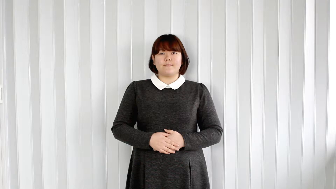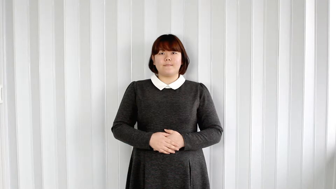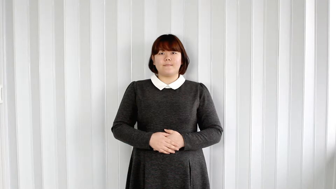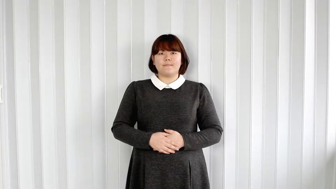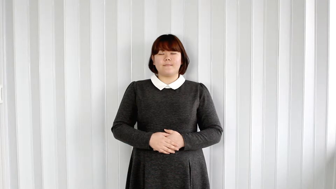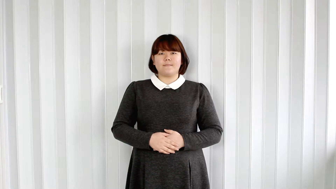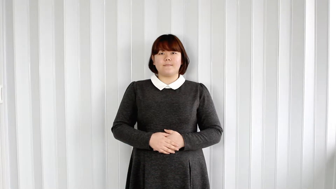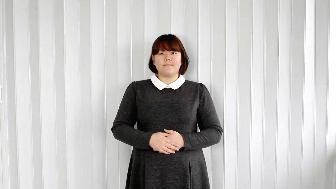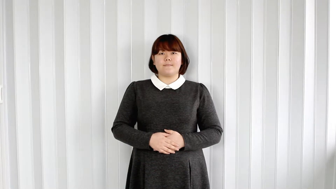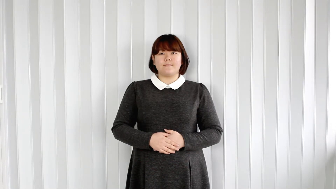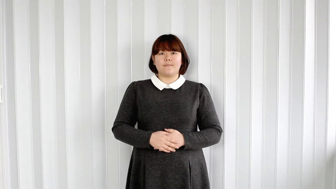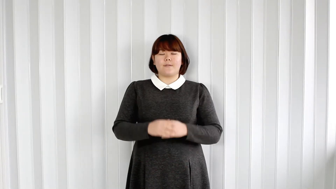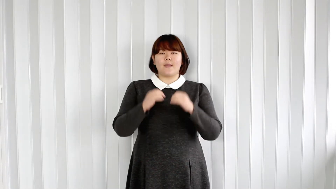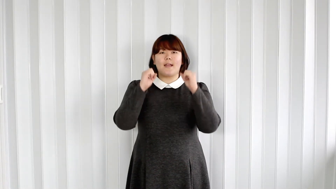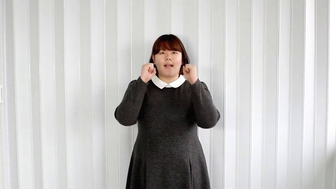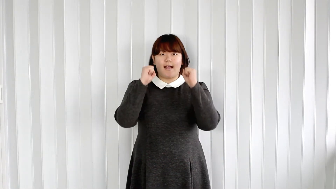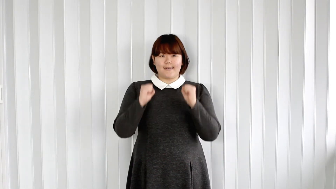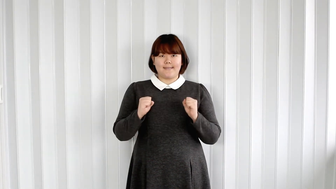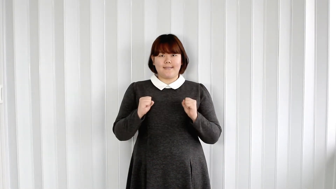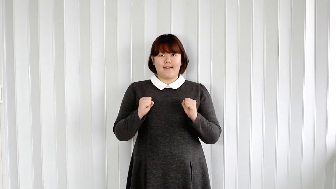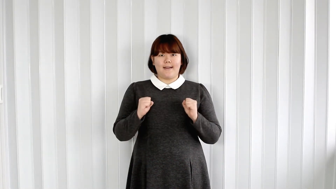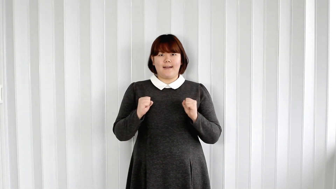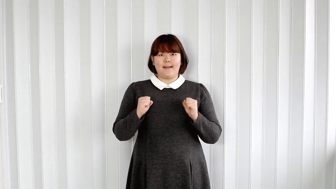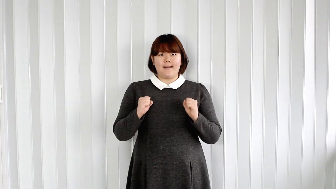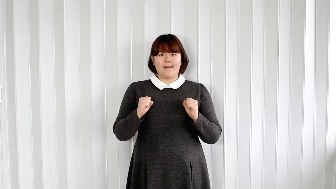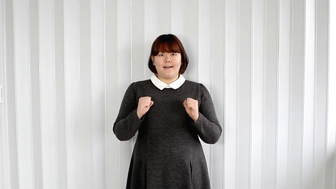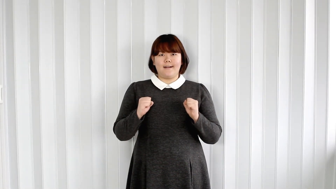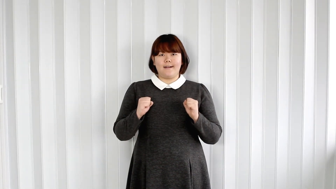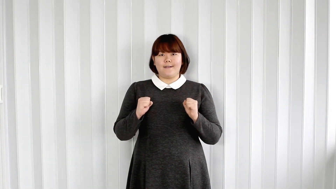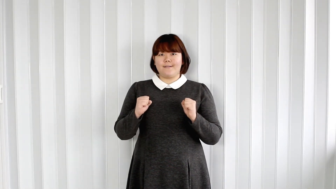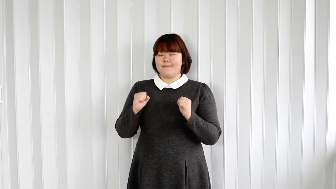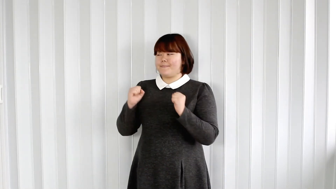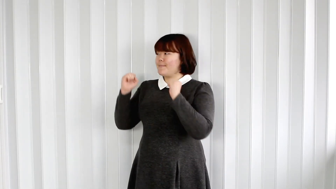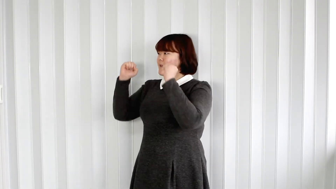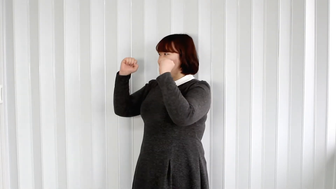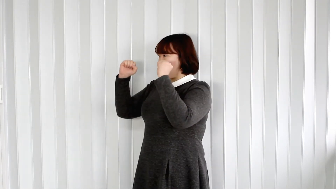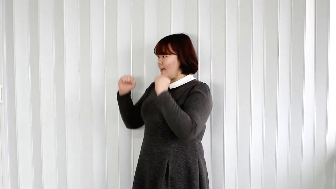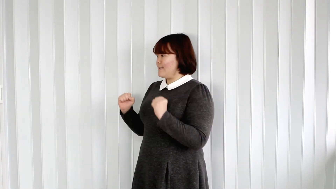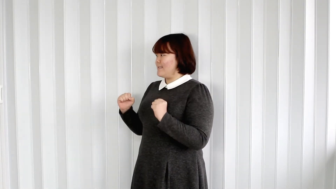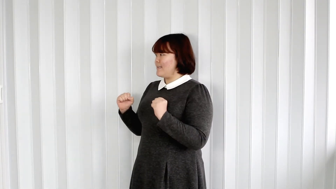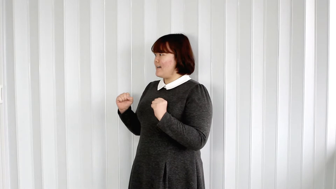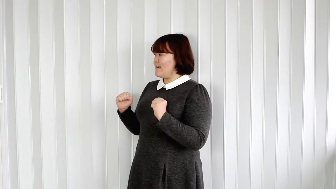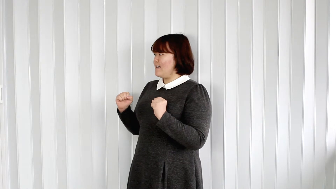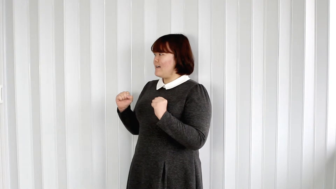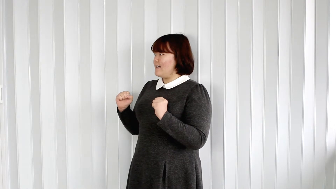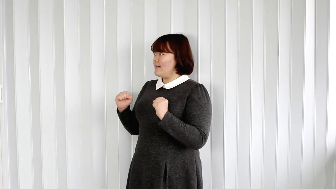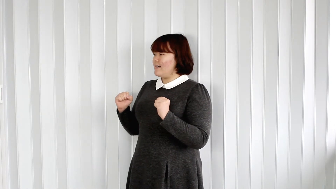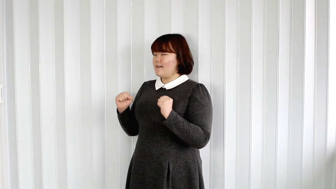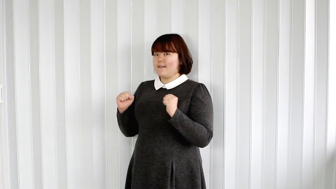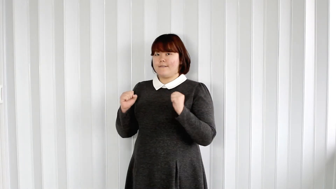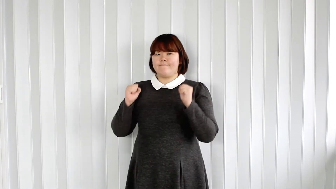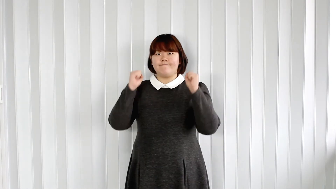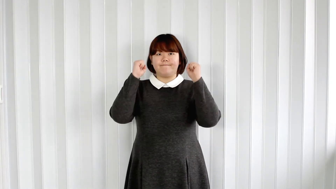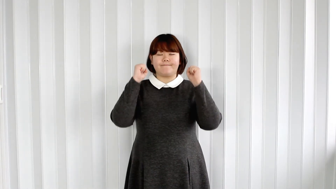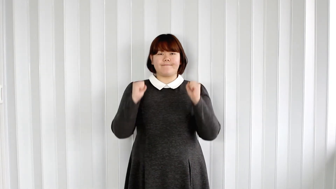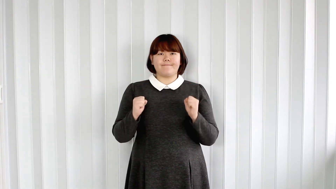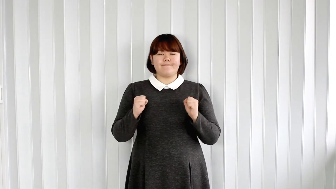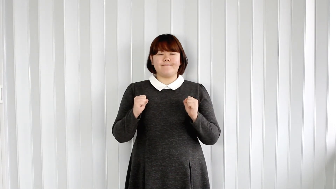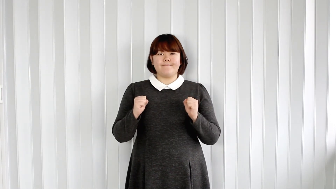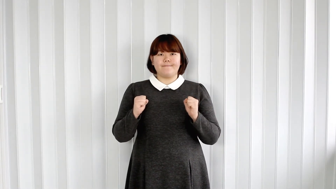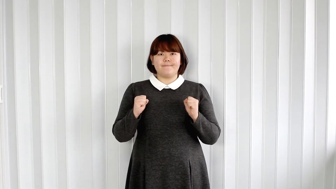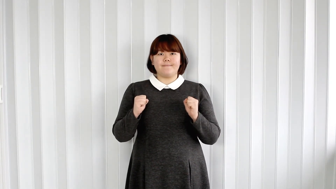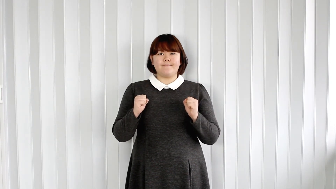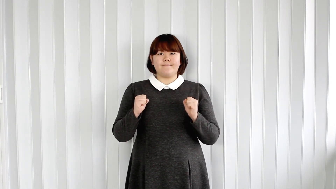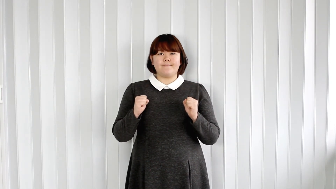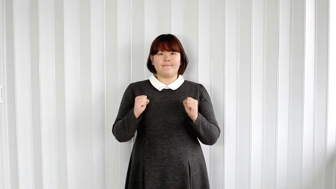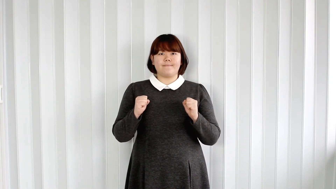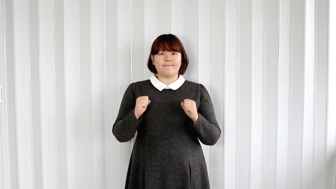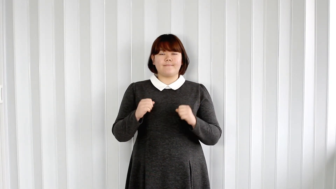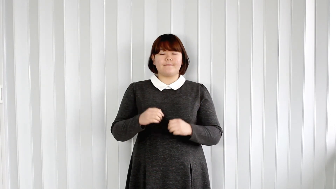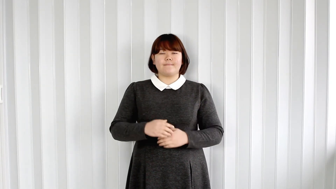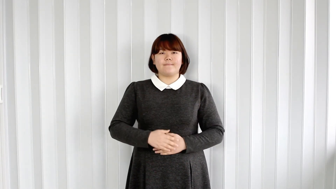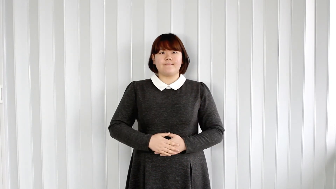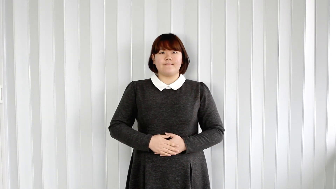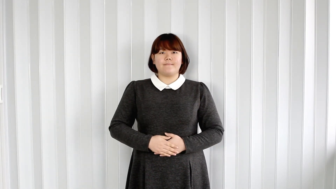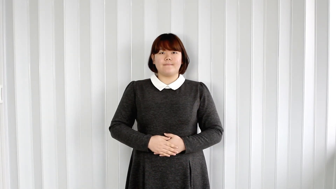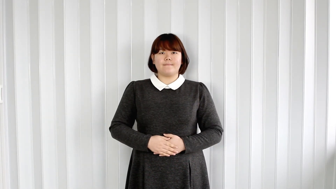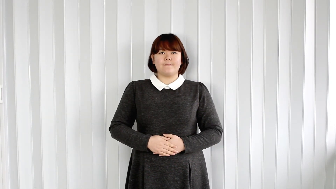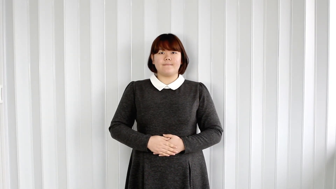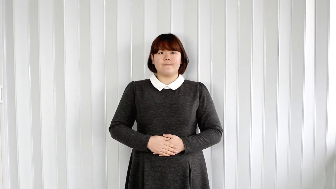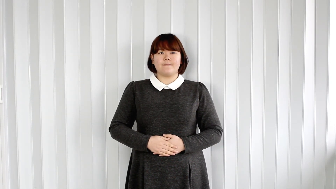계시다